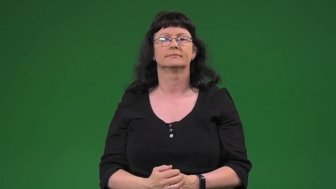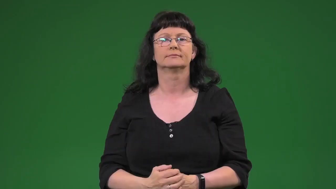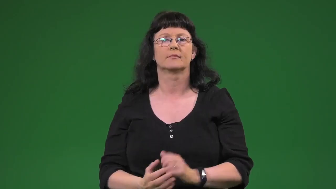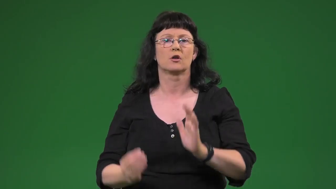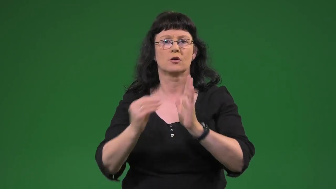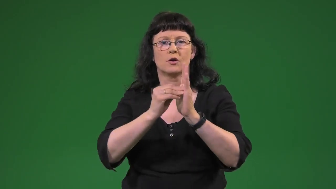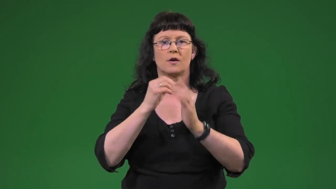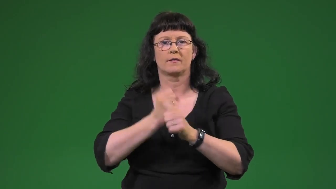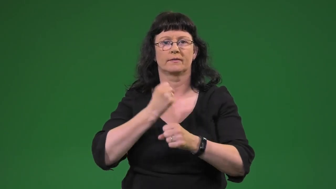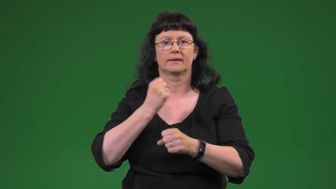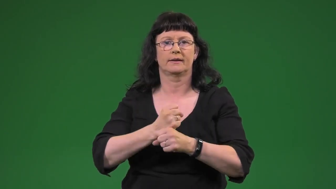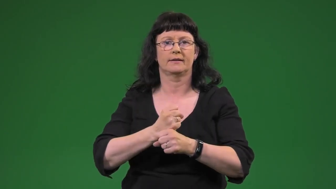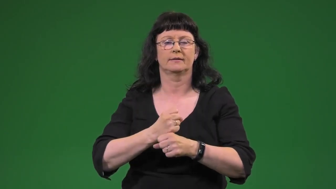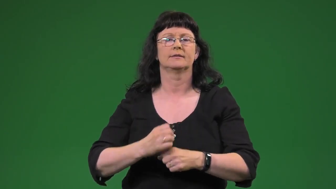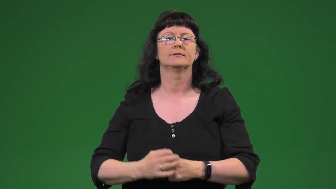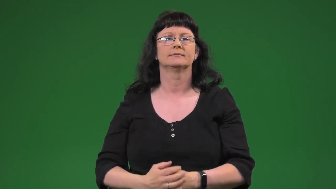Aukavinna